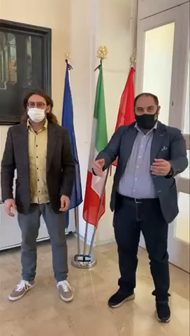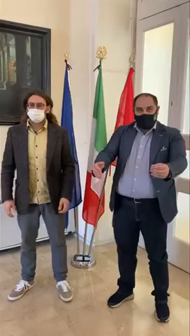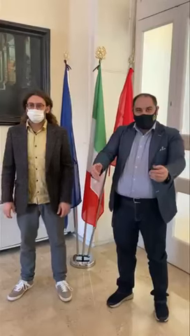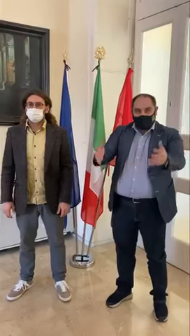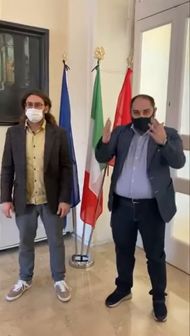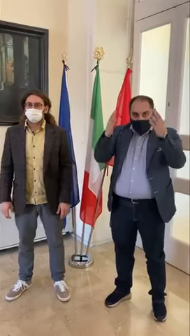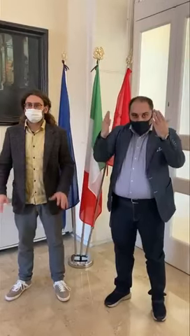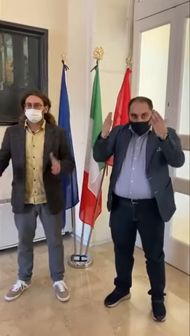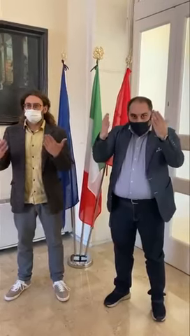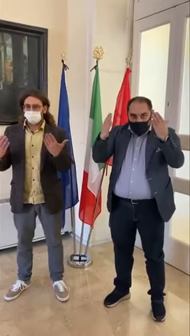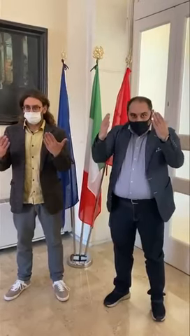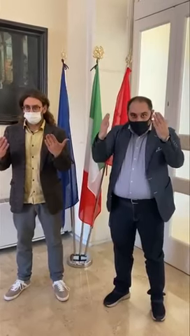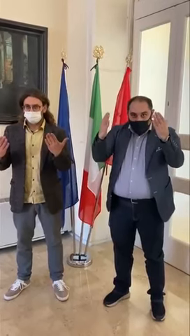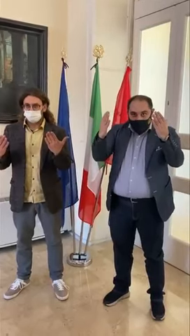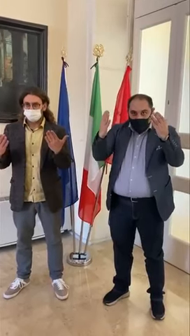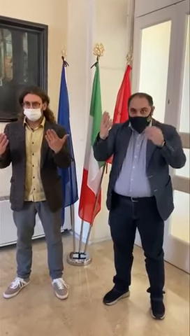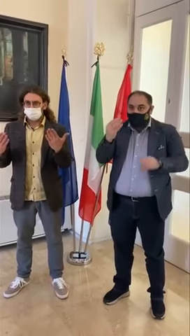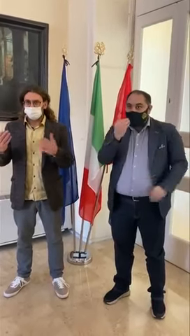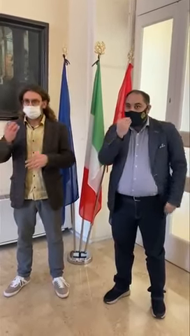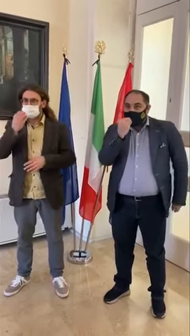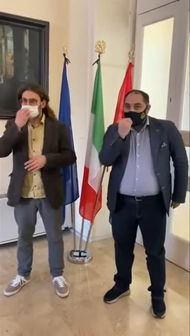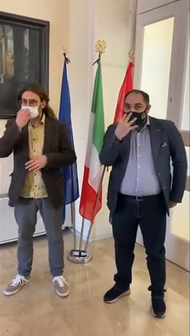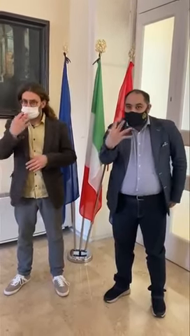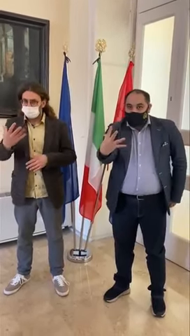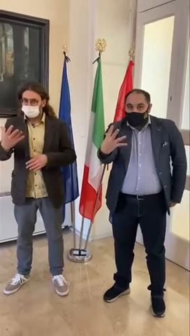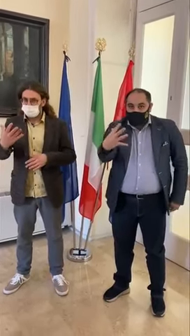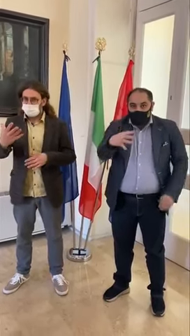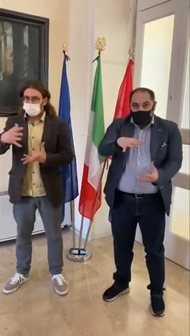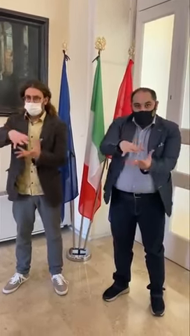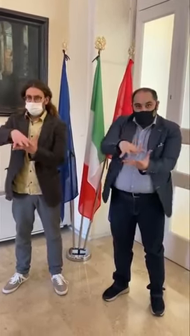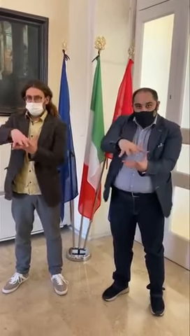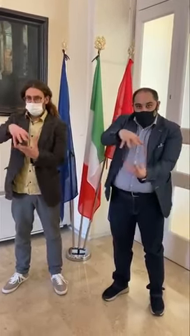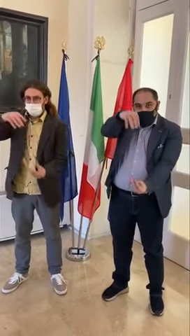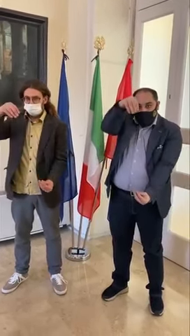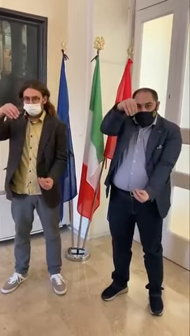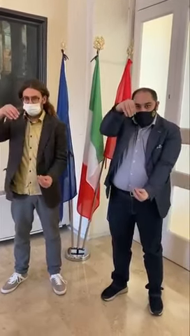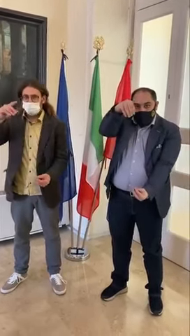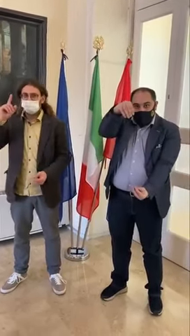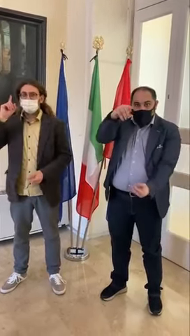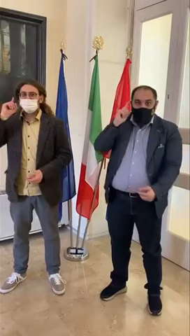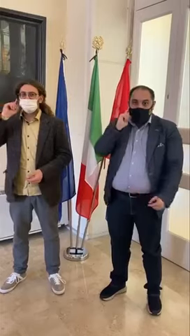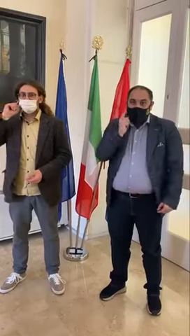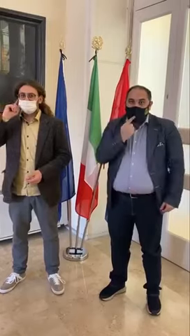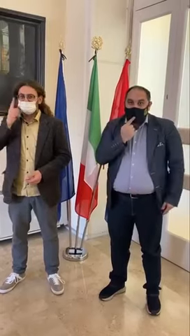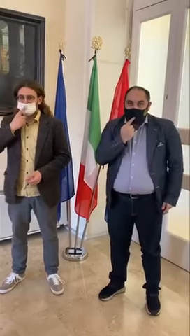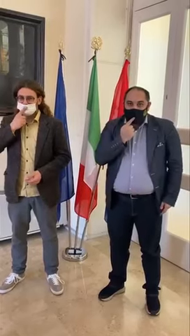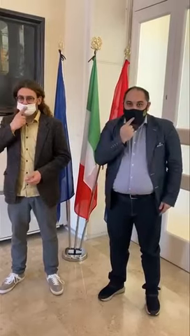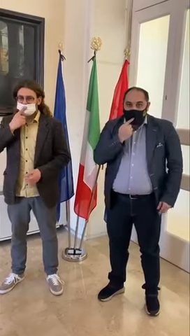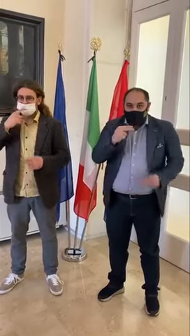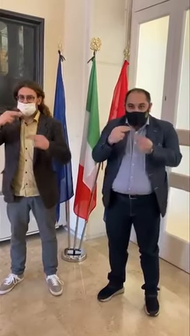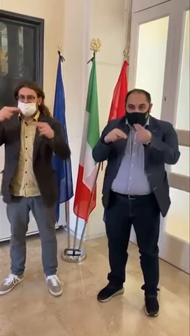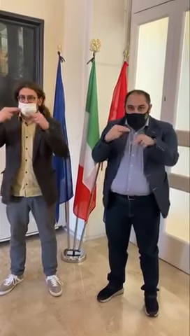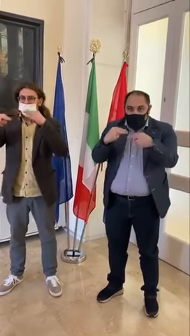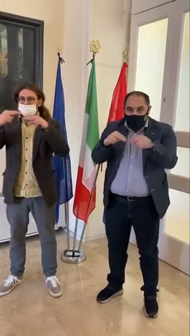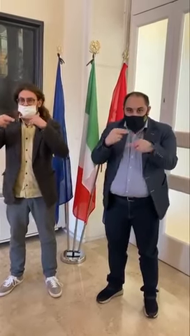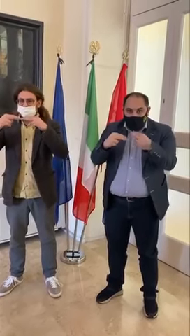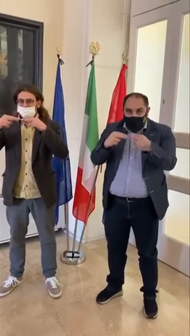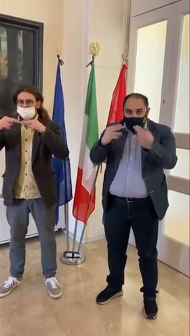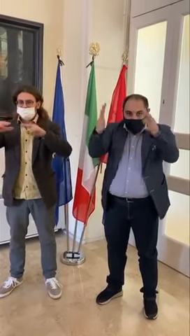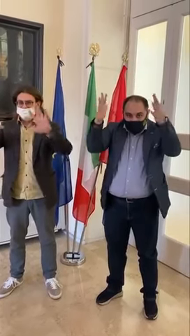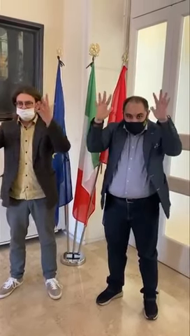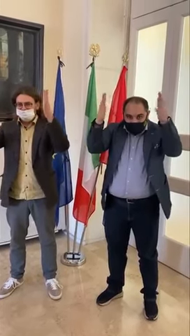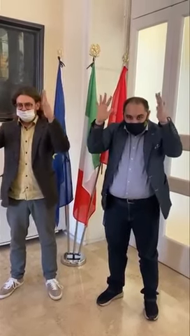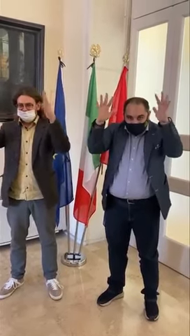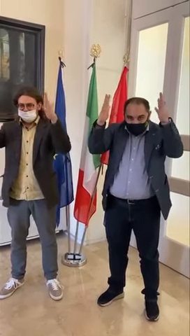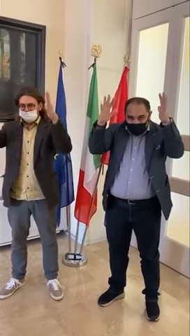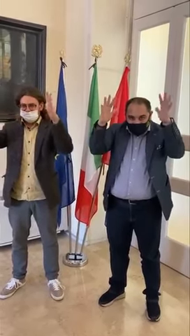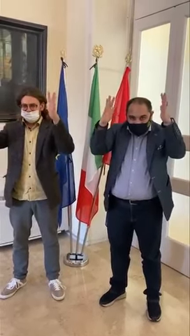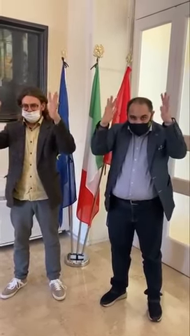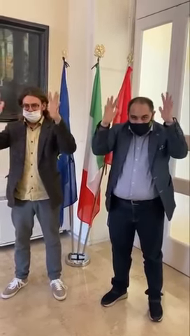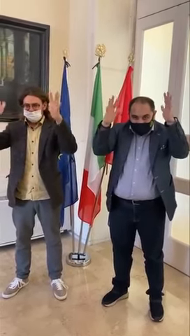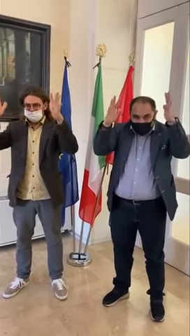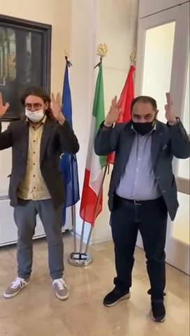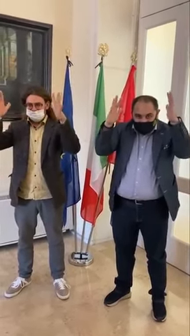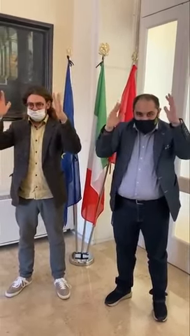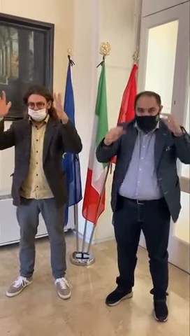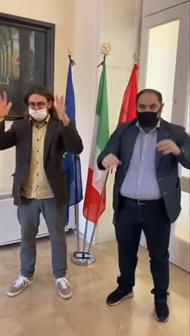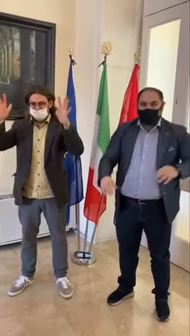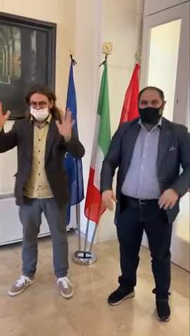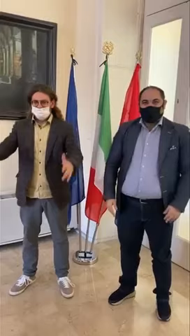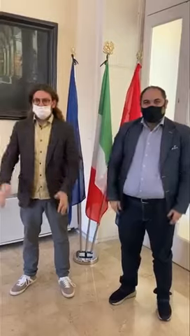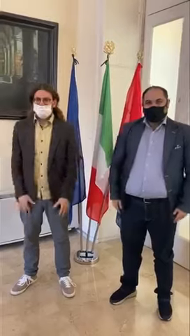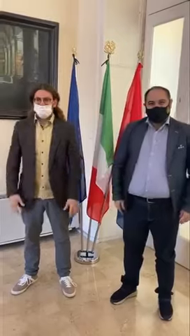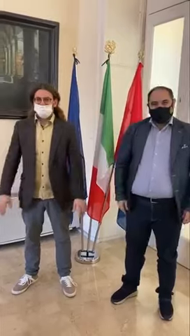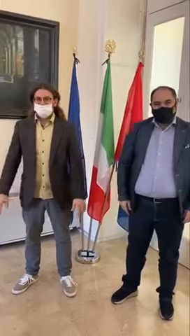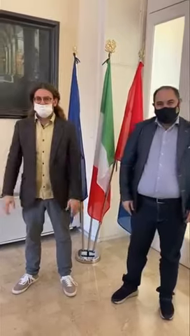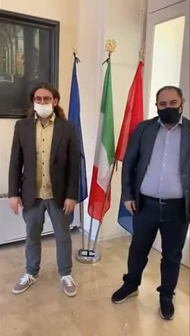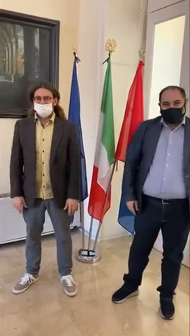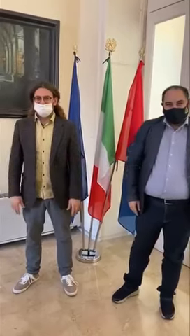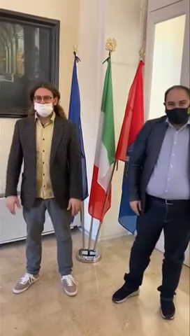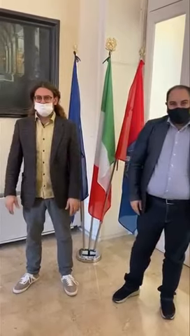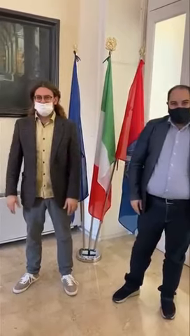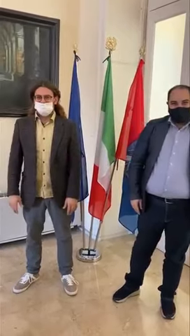Buona Pasqua